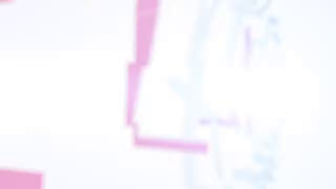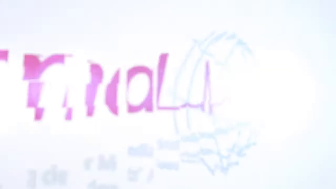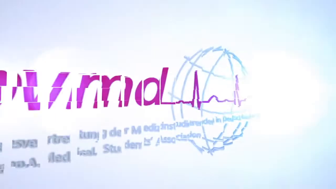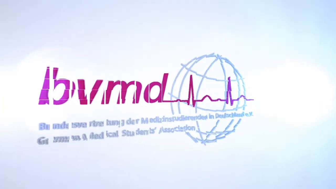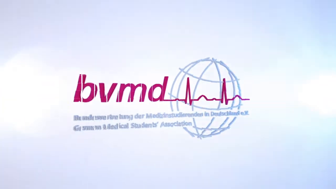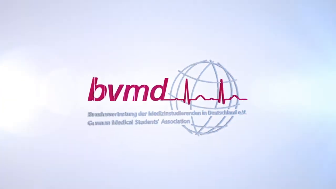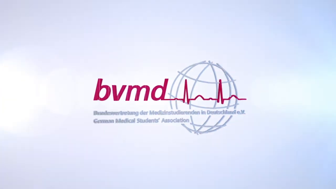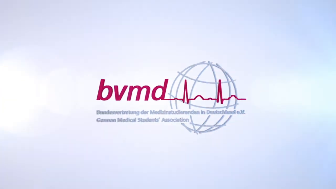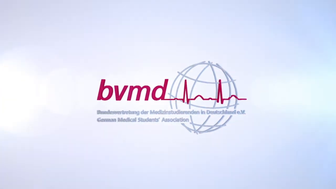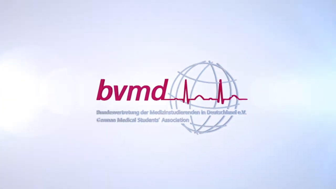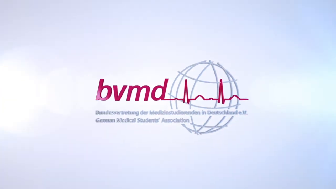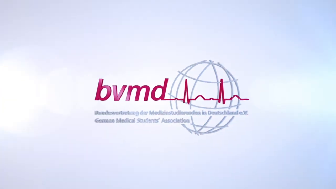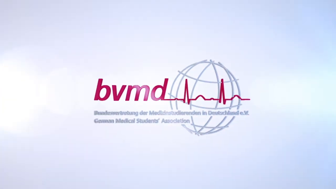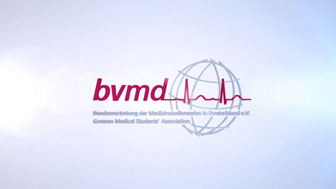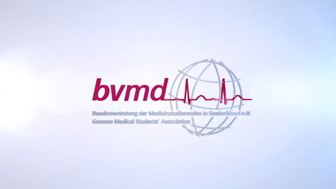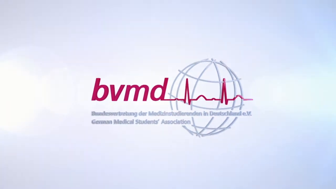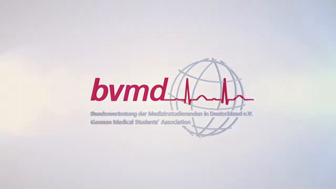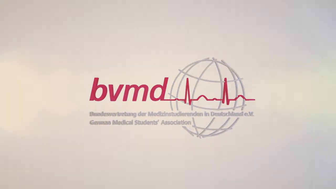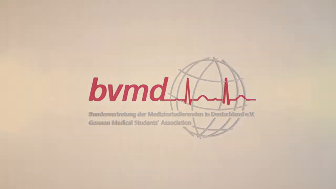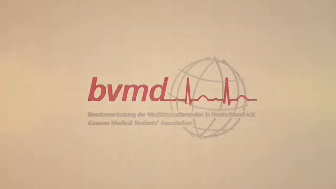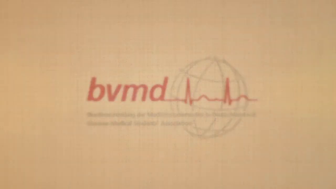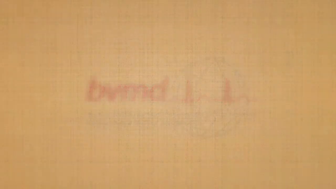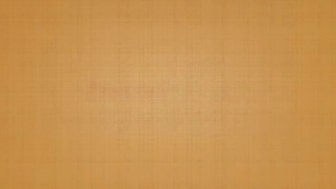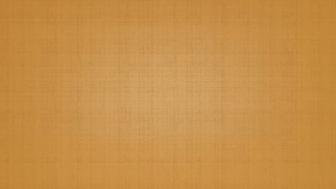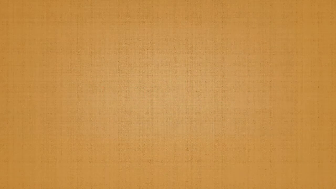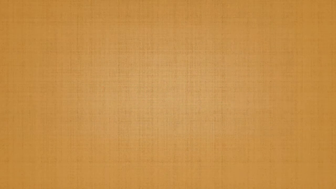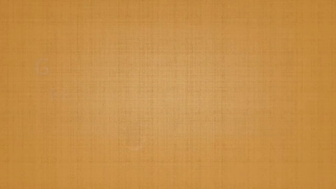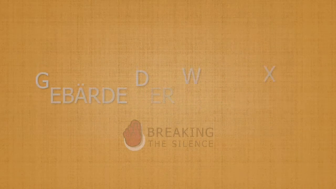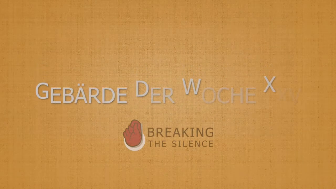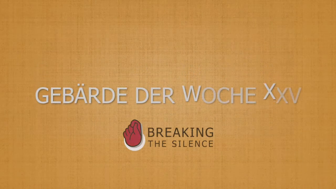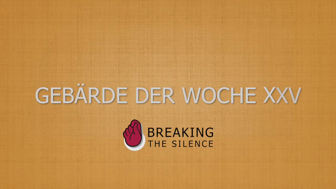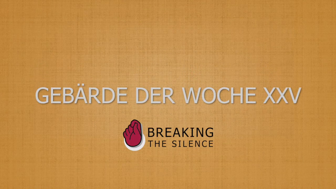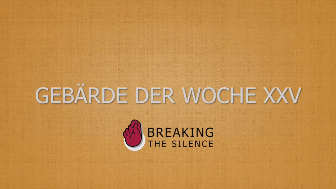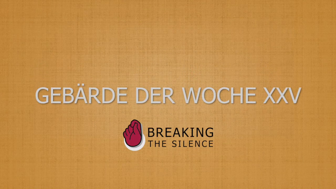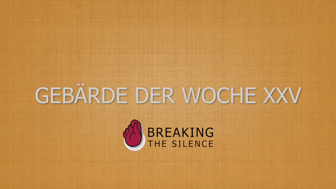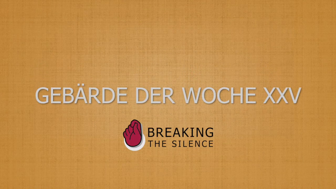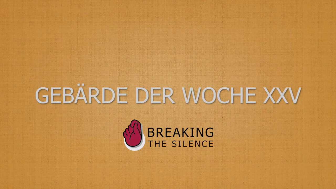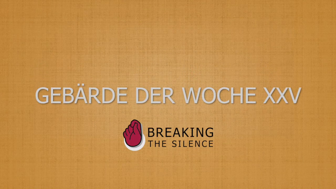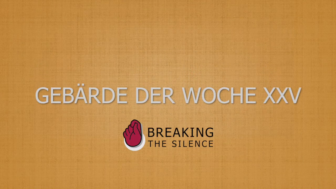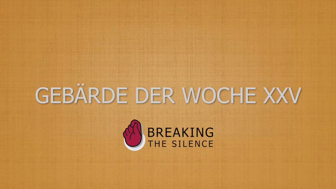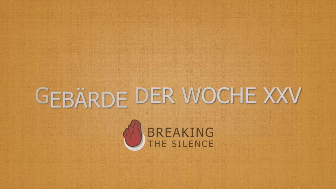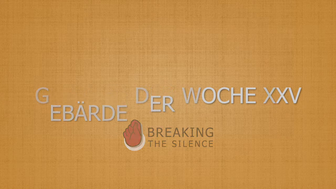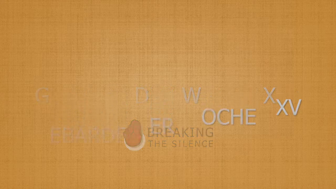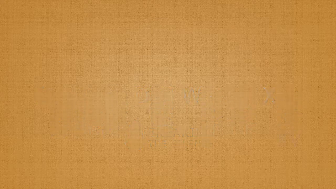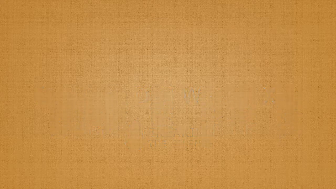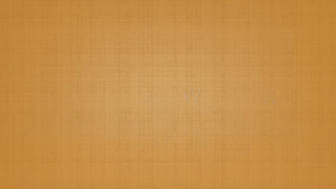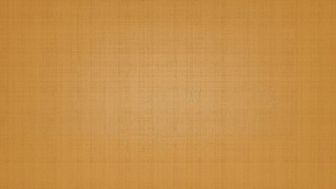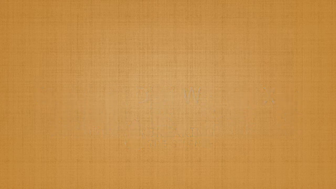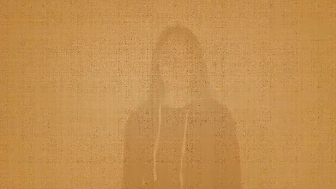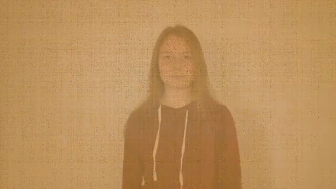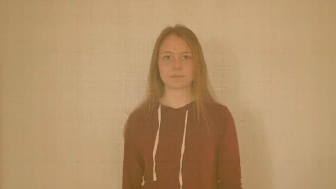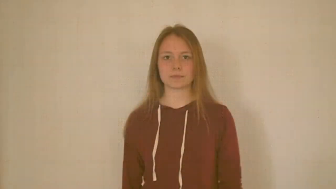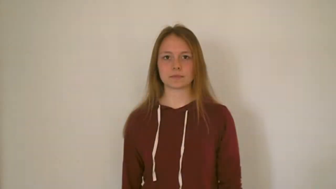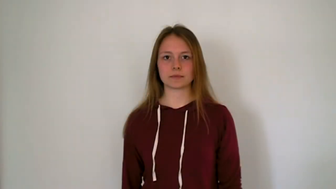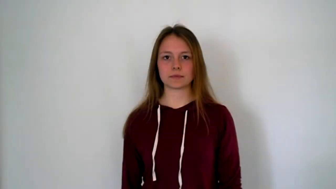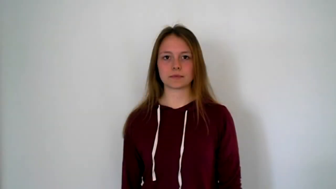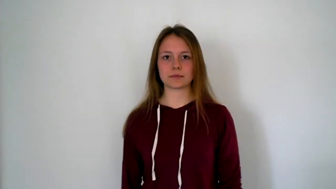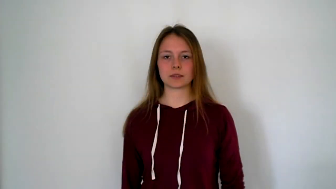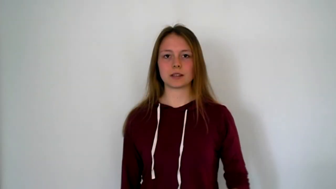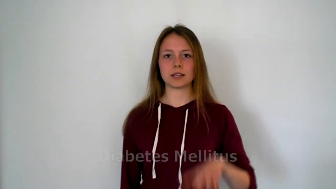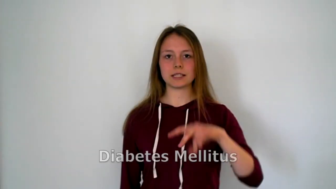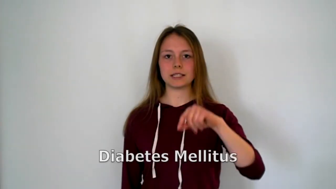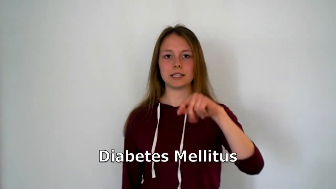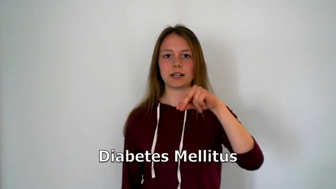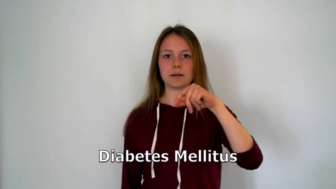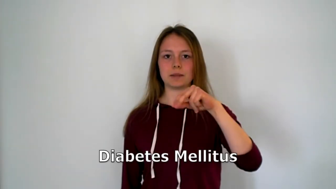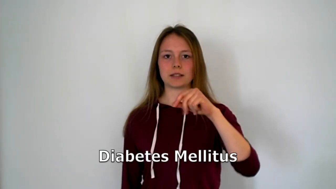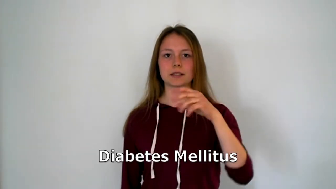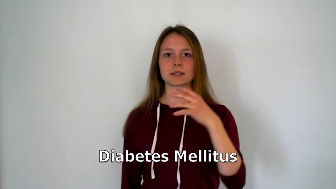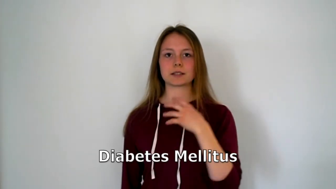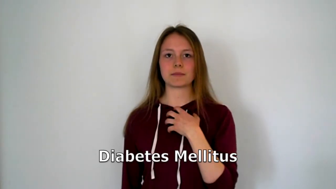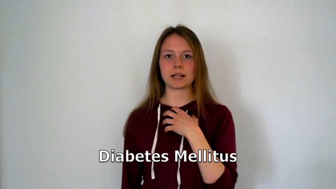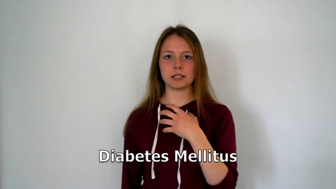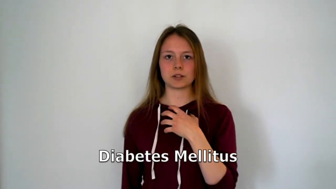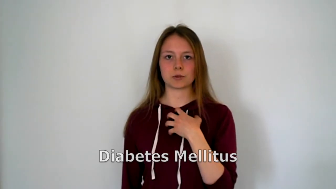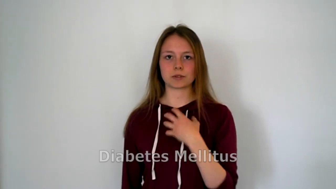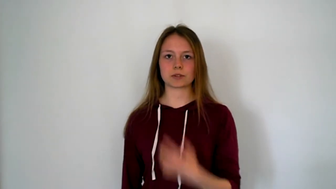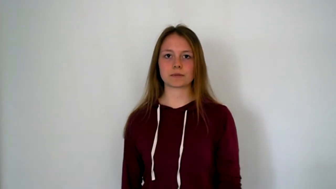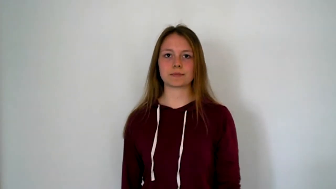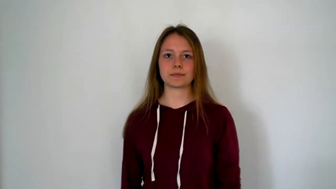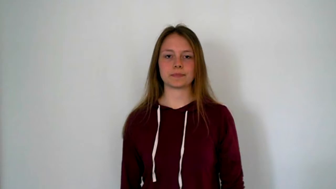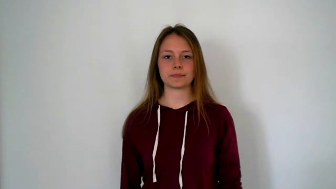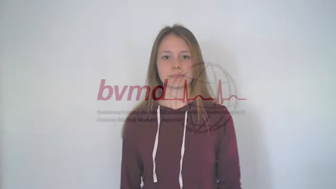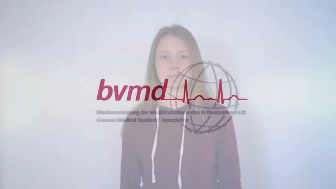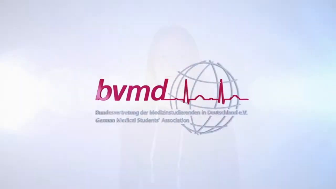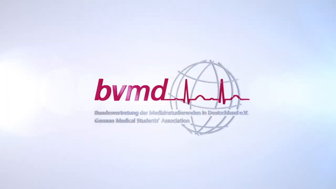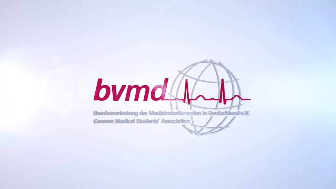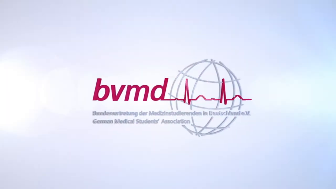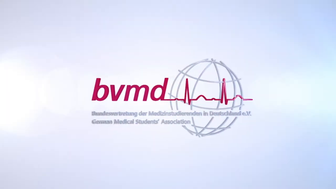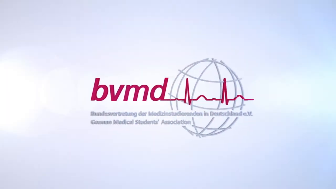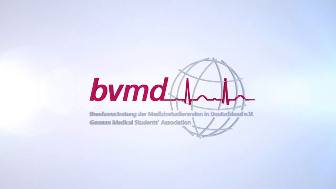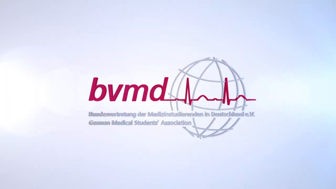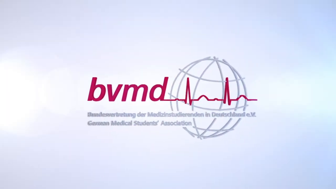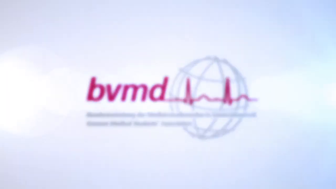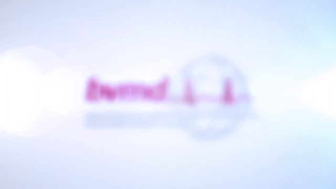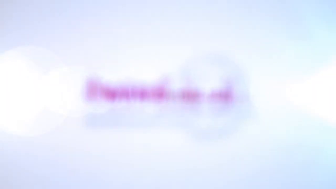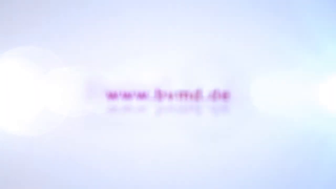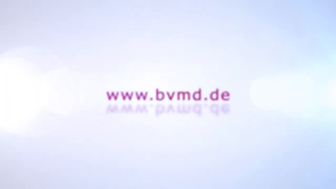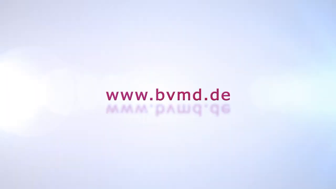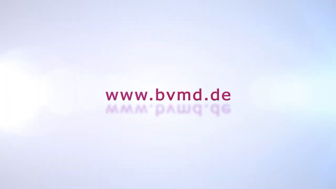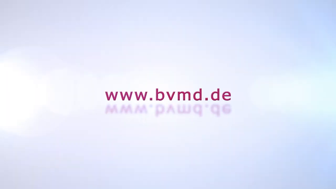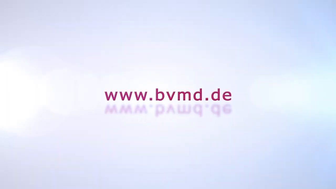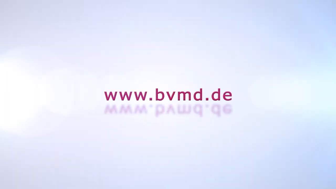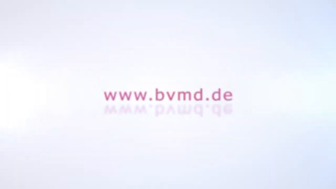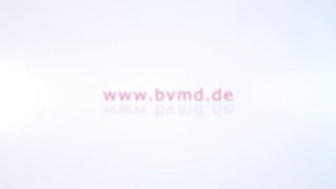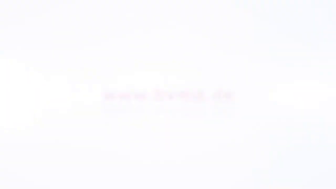Diabetes Mellitus